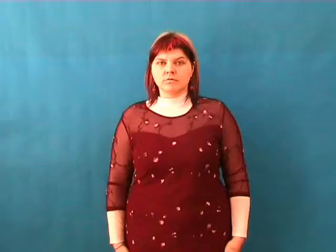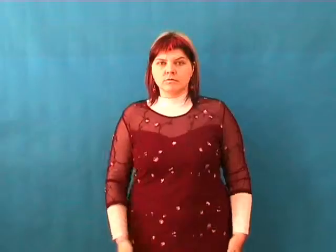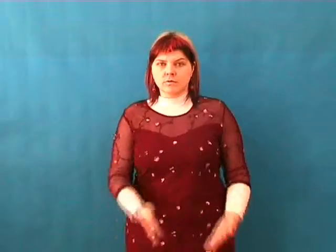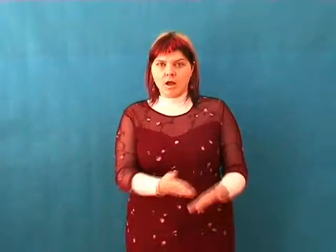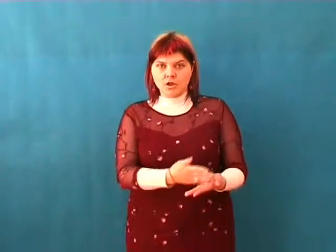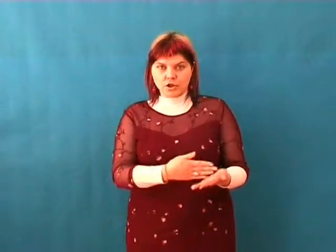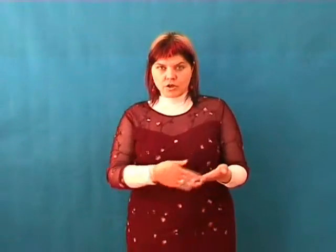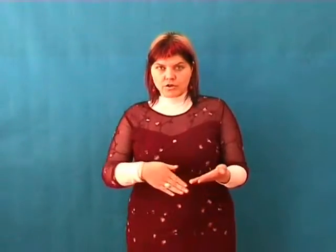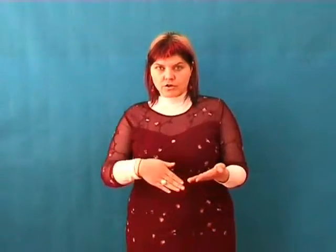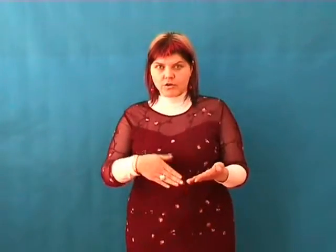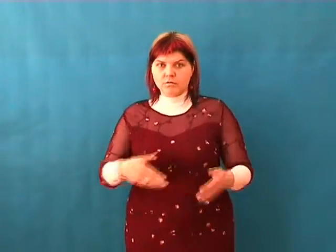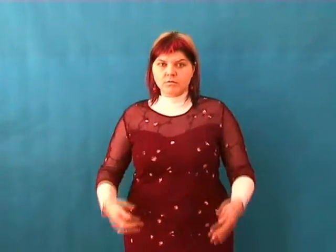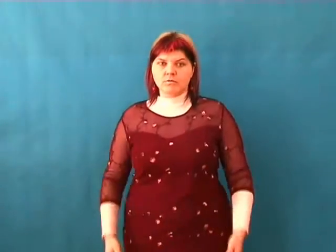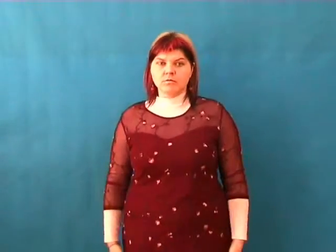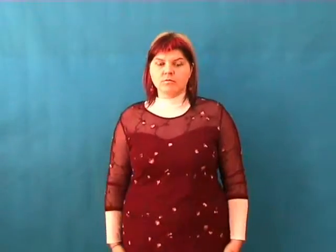czesc